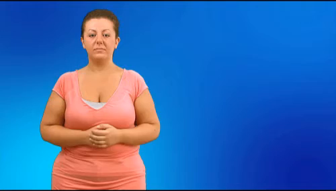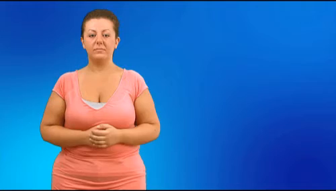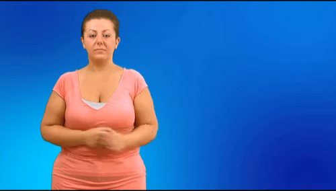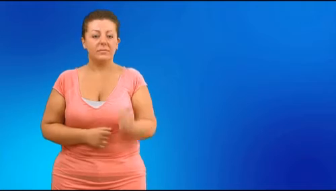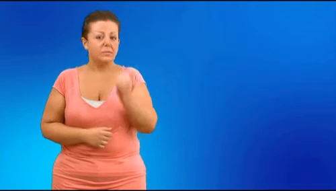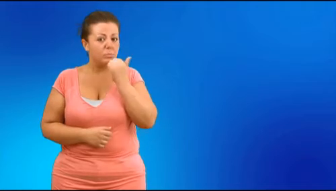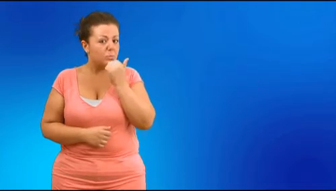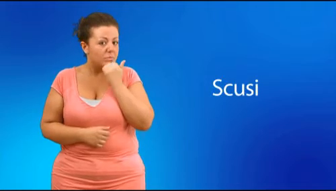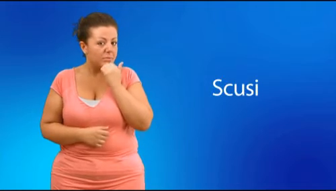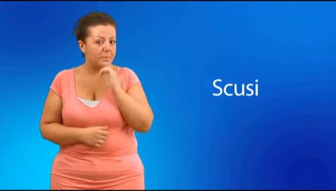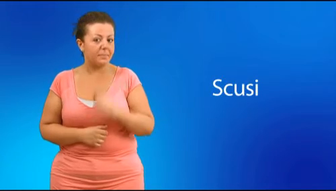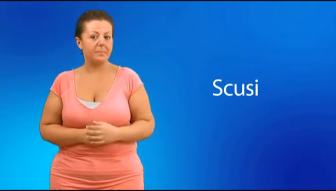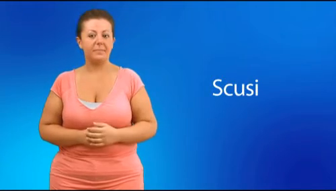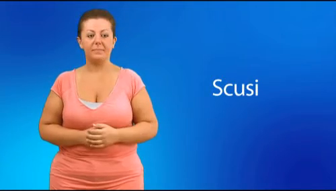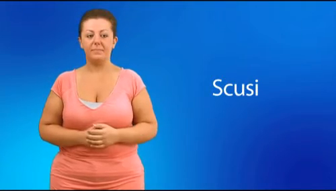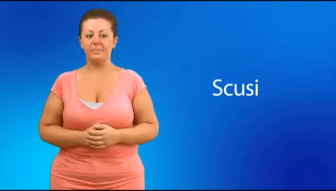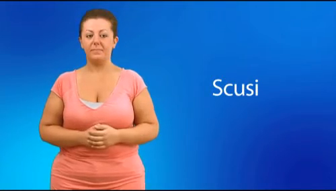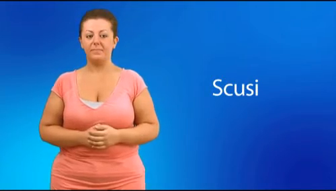Scusi